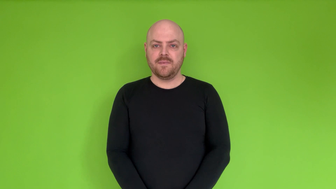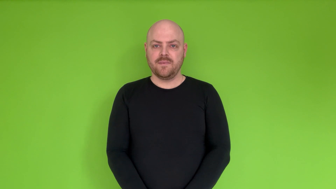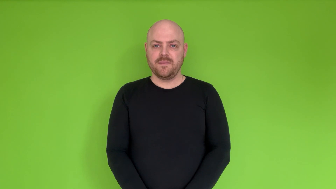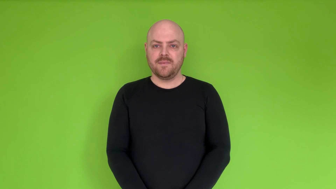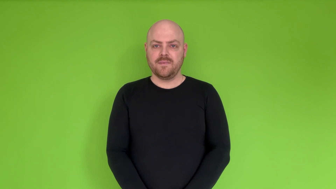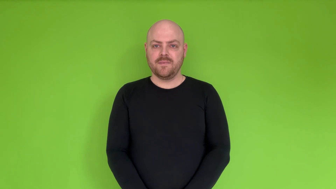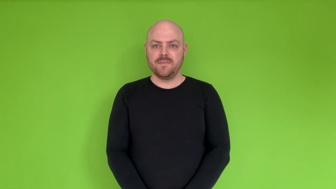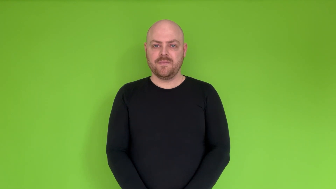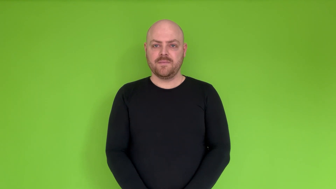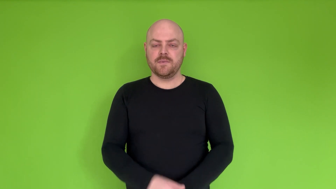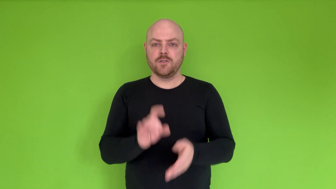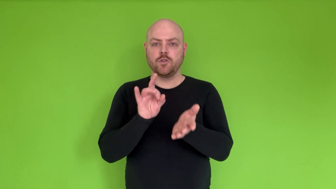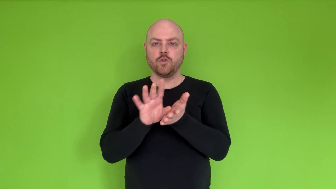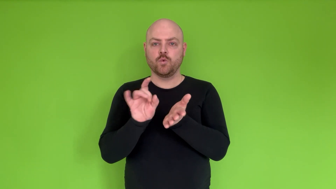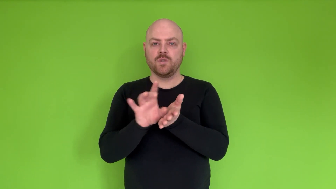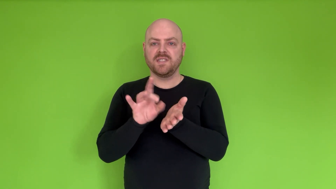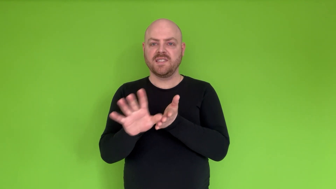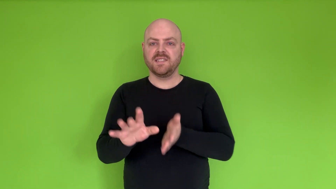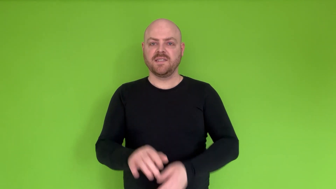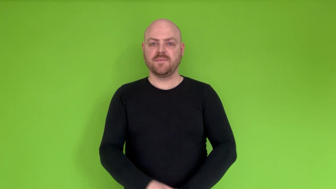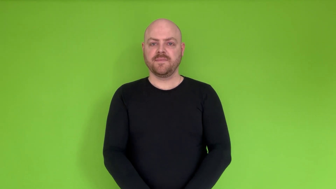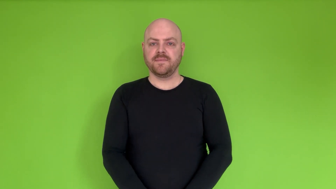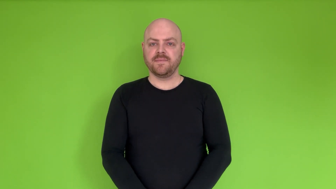Surice